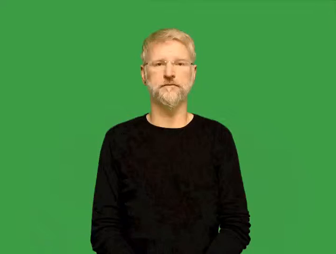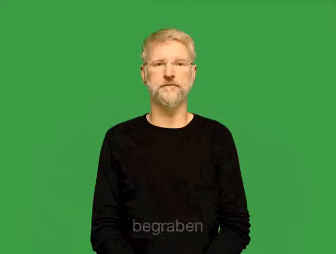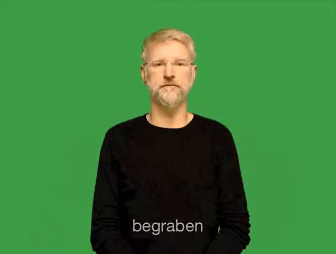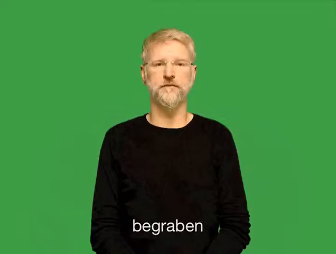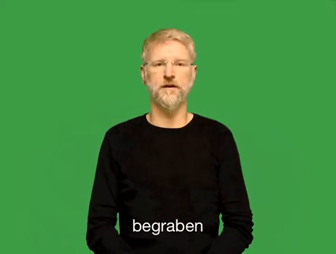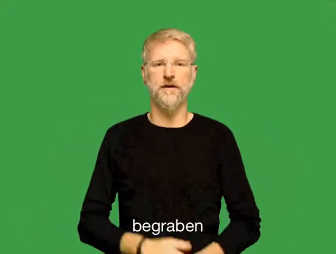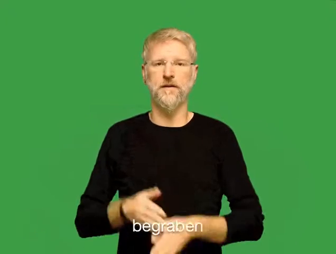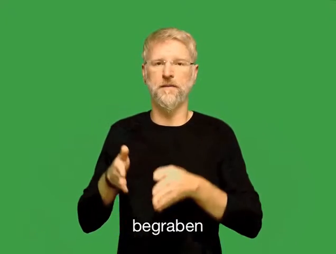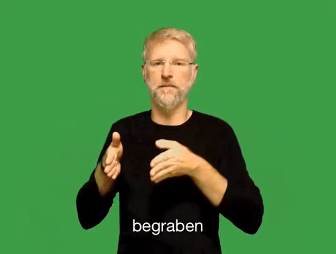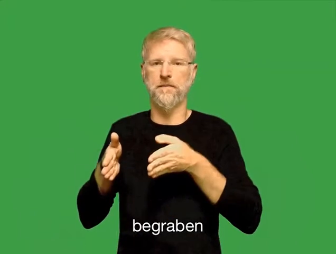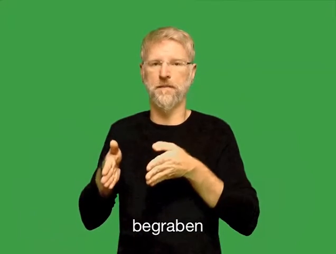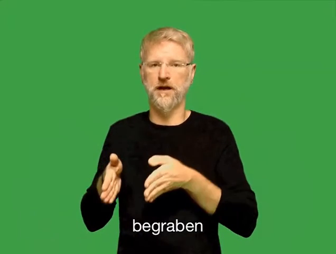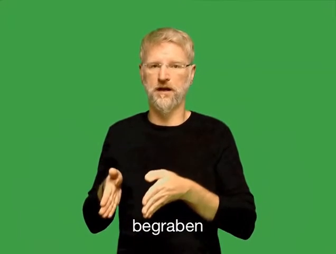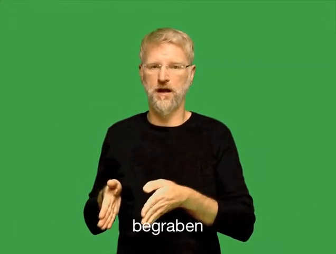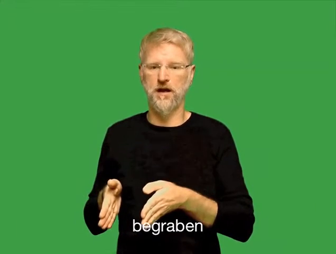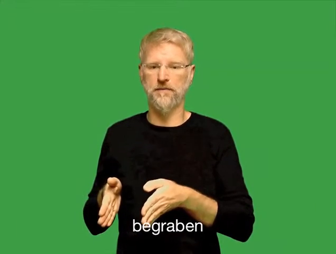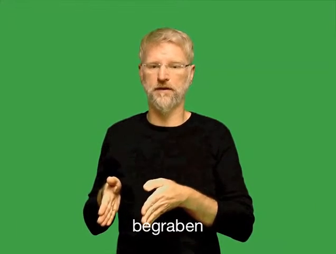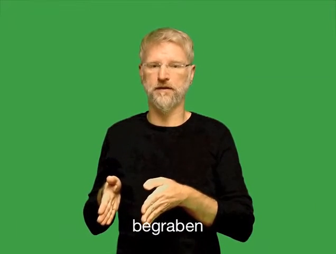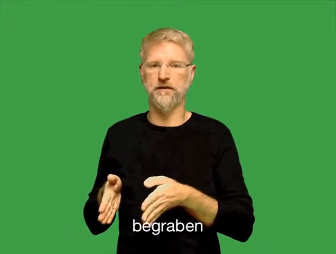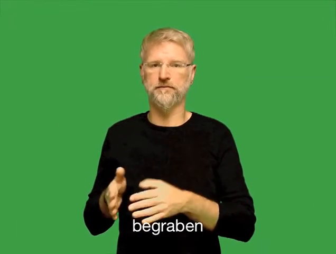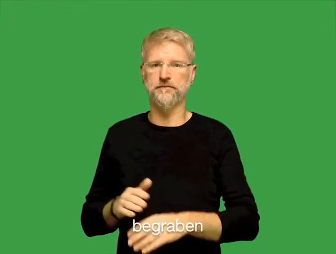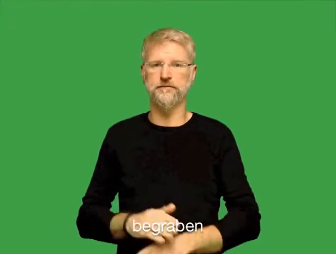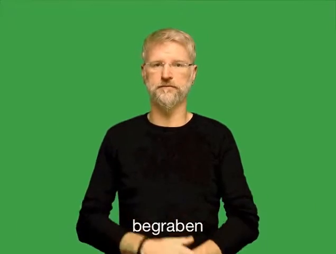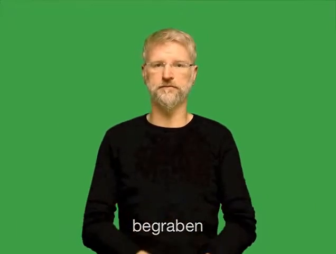begraben